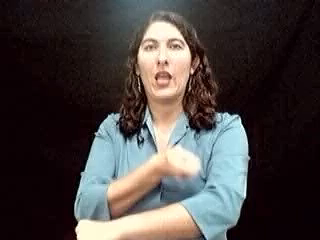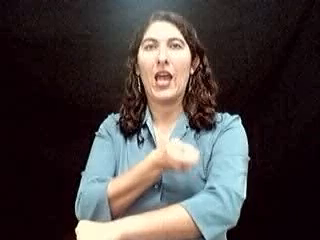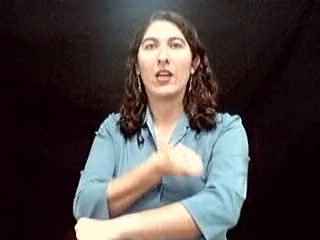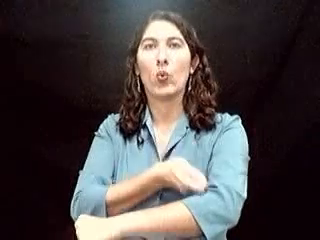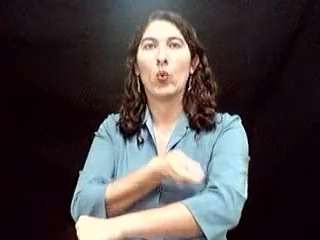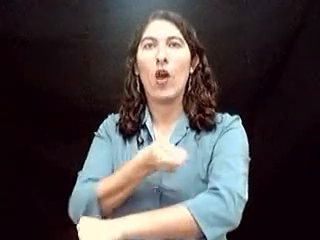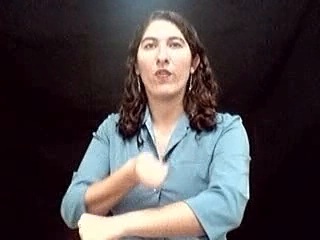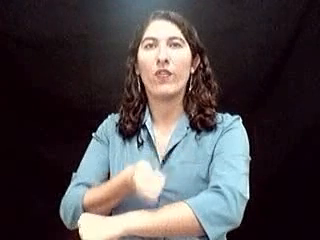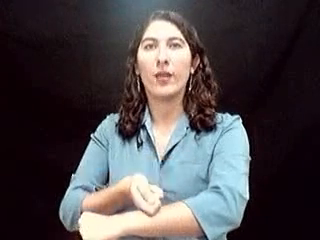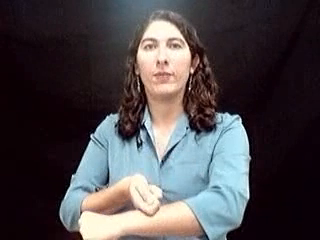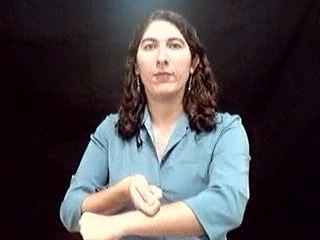arturalvim